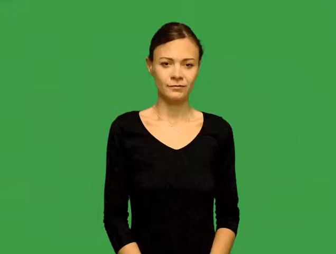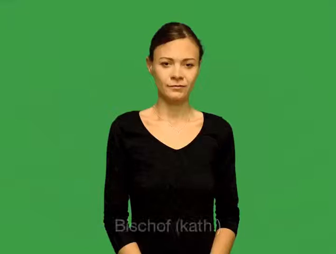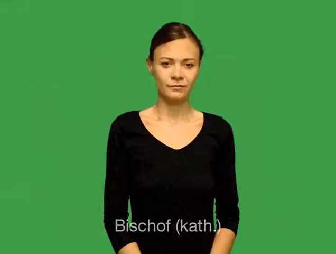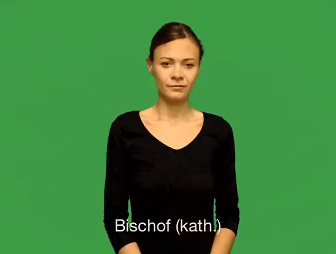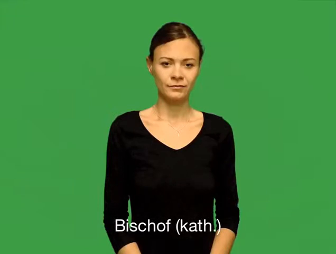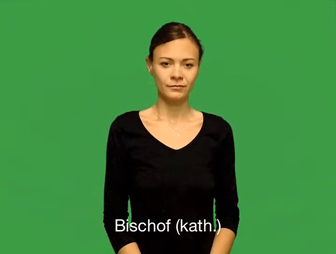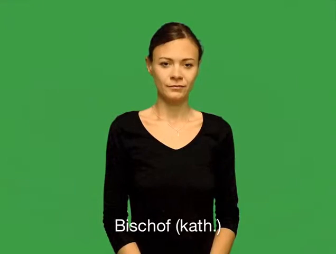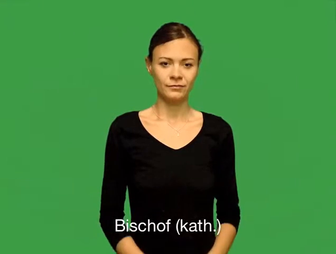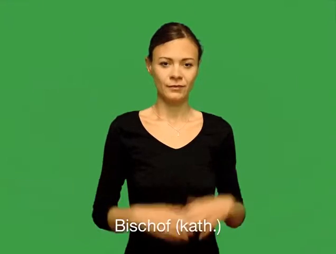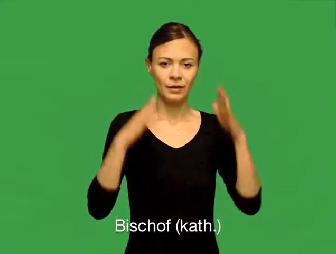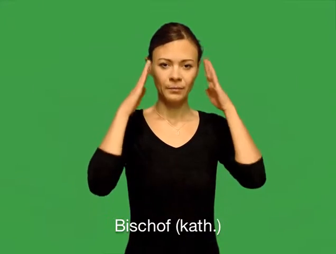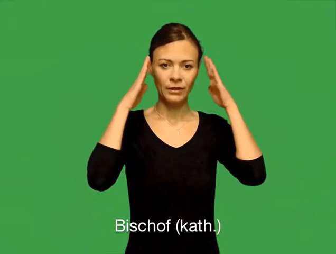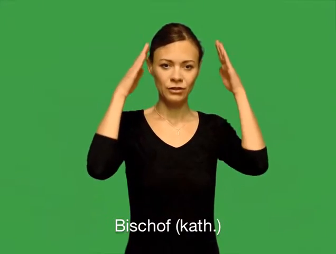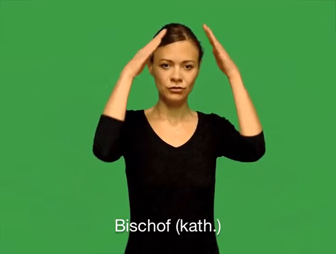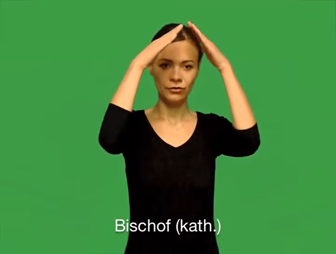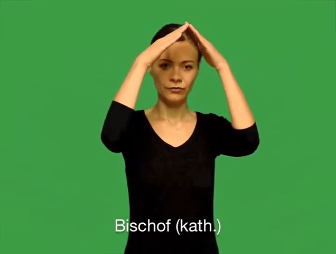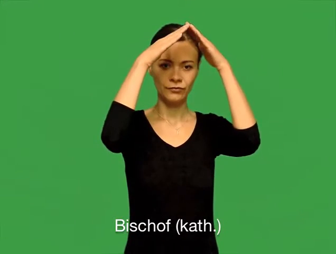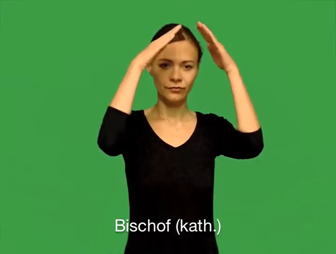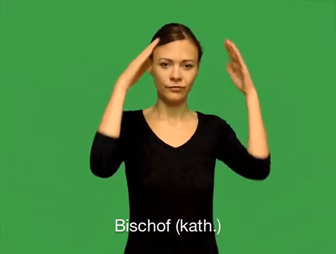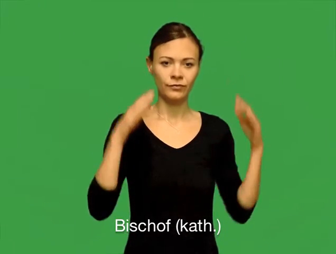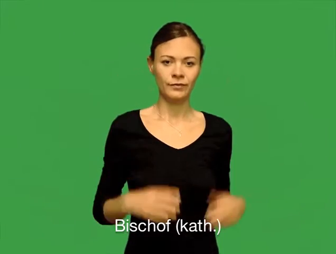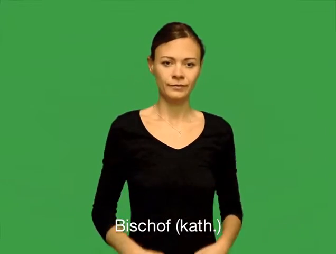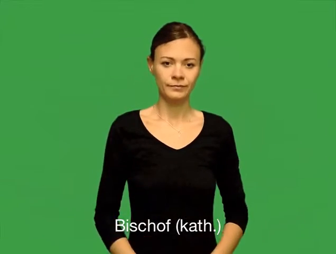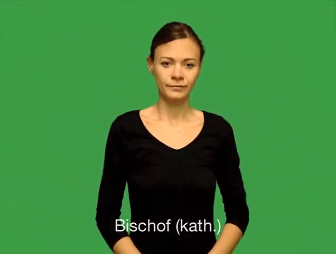Bischof